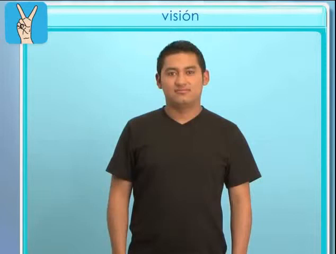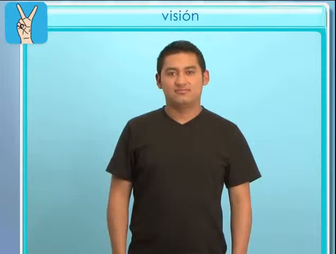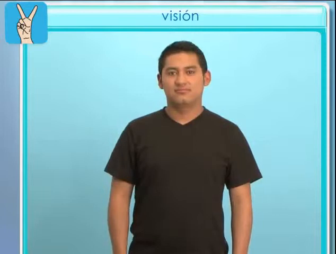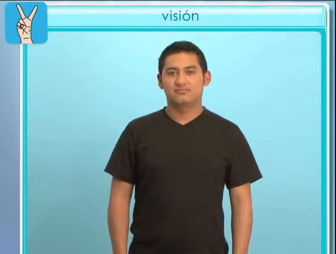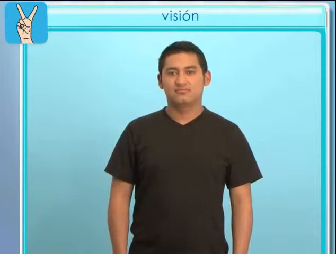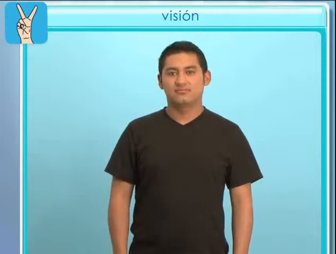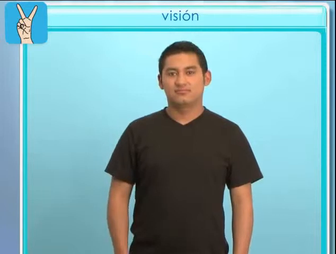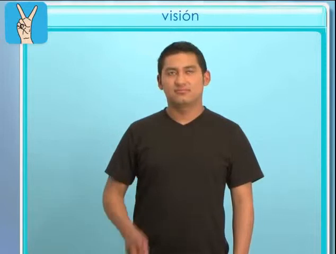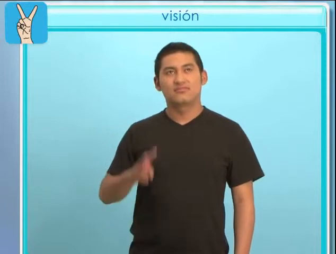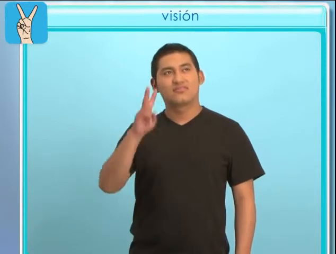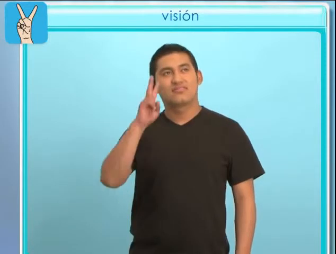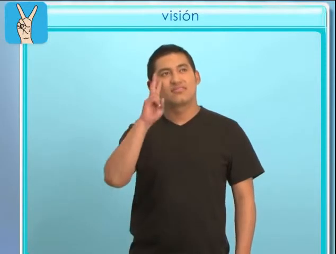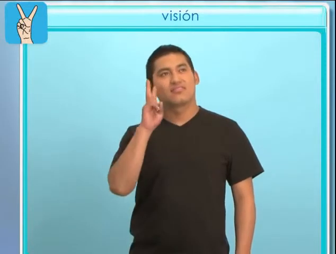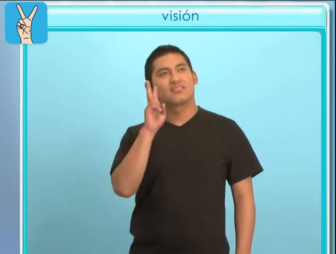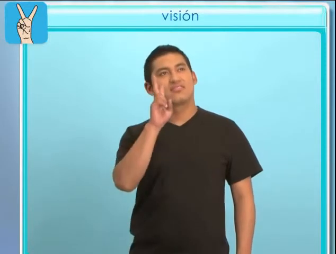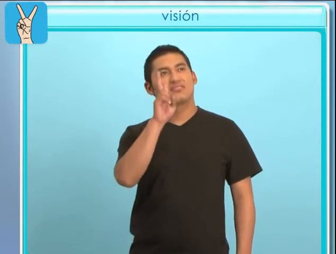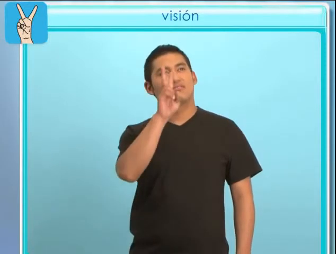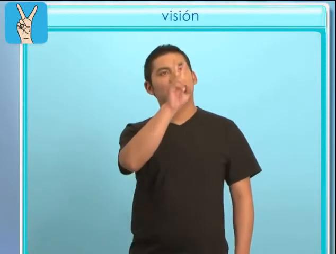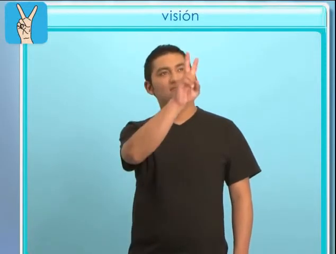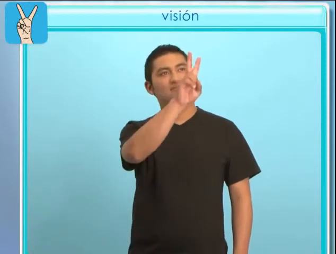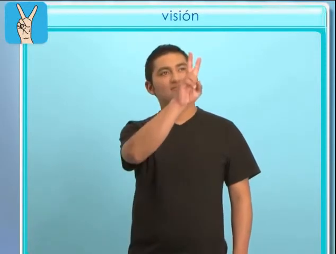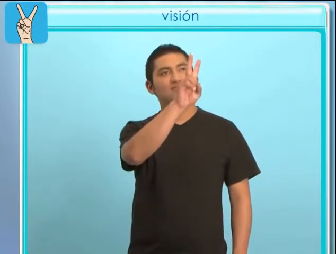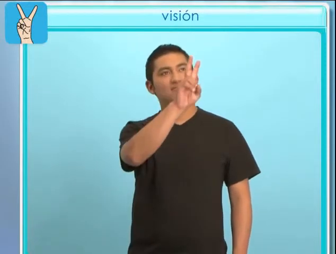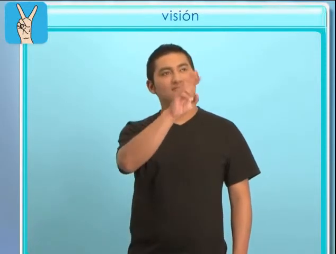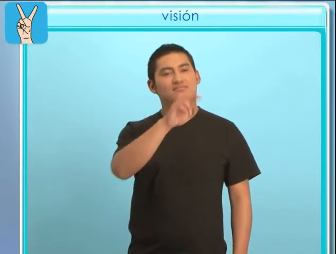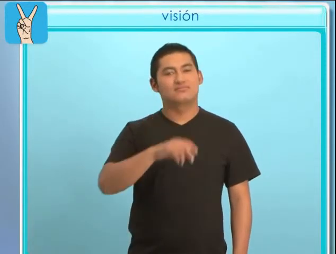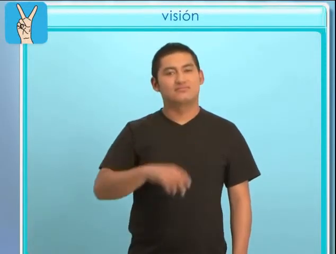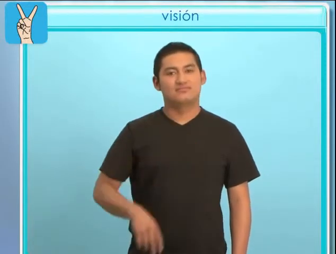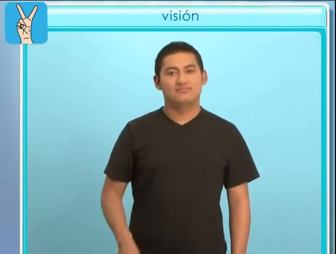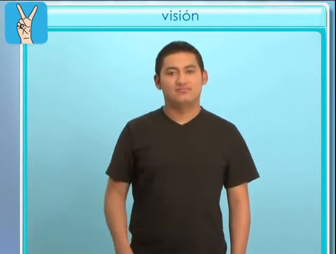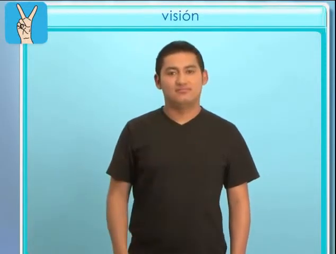VISION